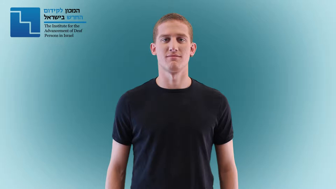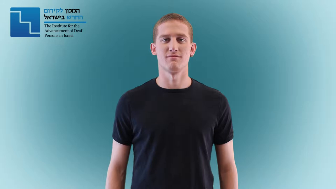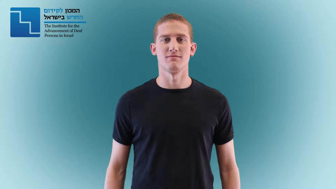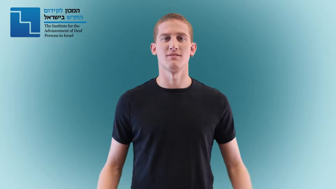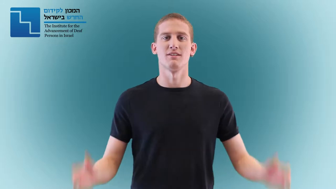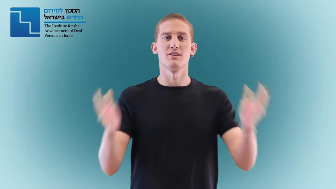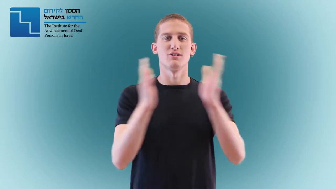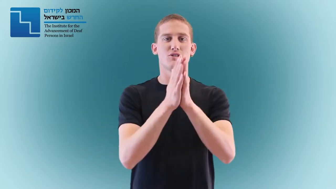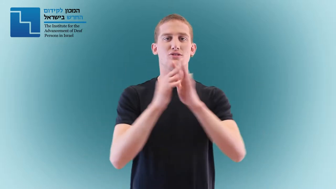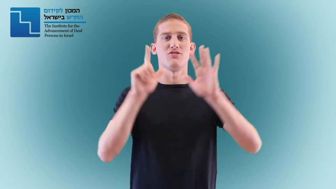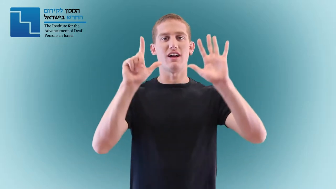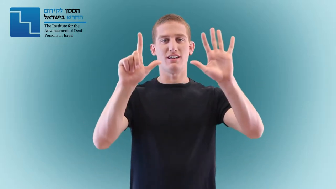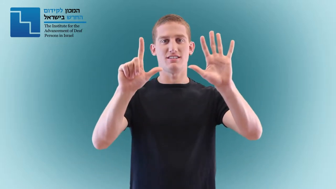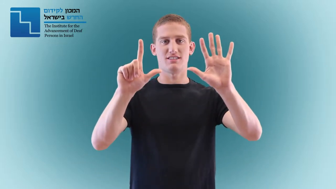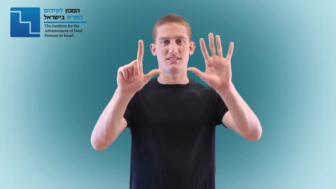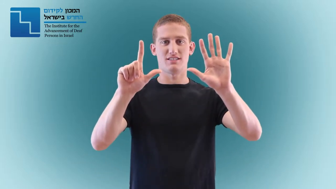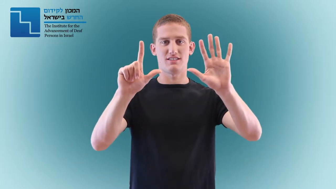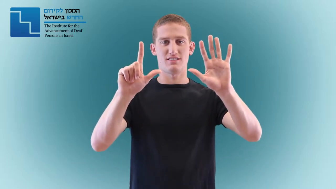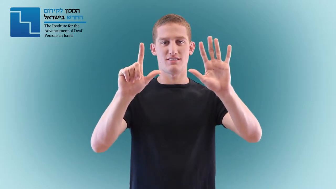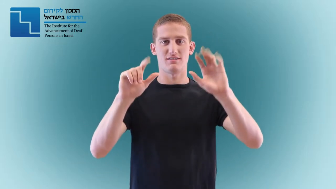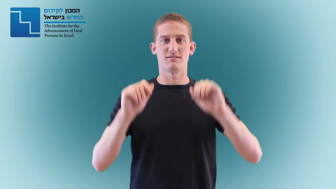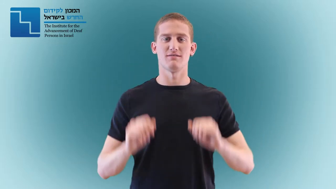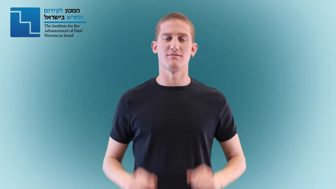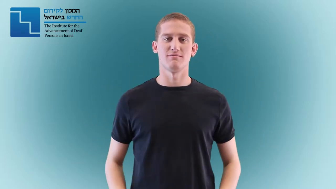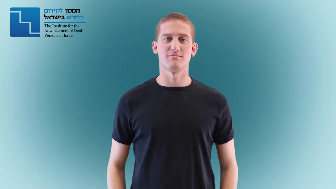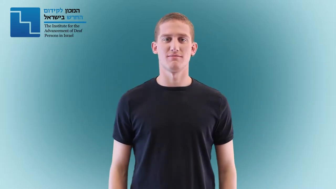שבע-עשרה